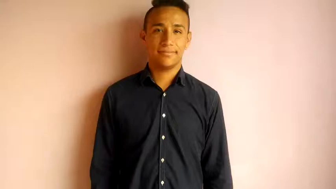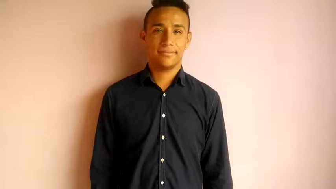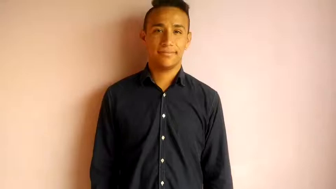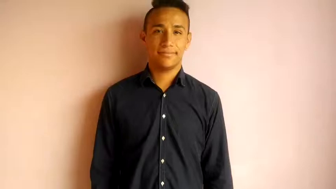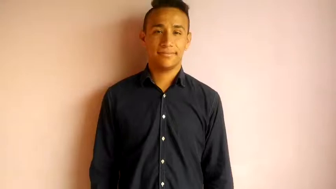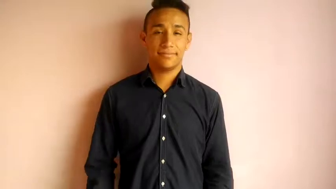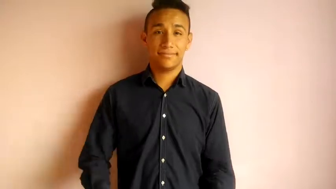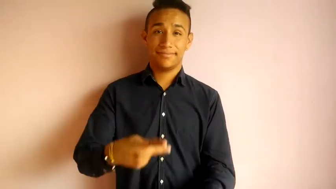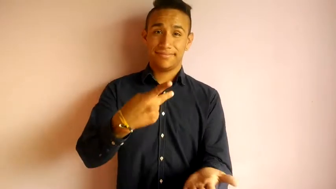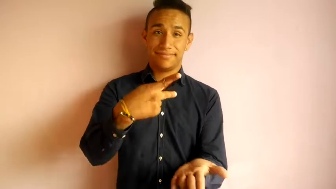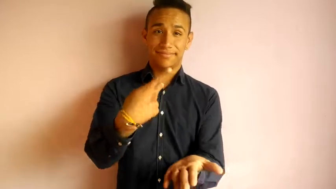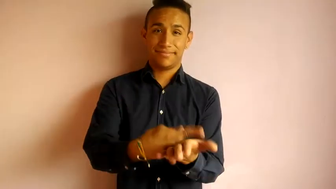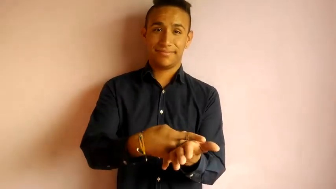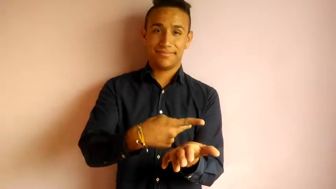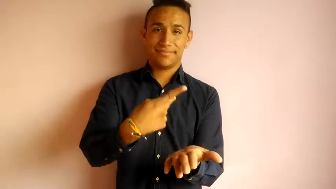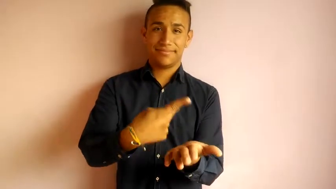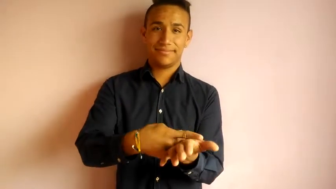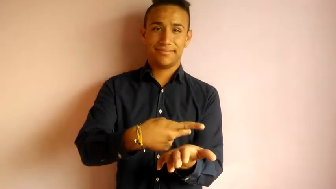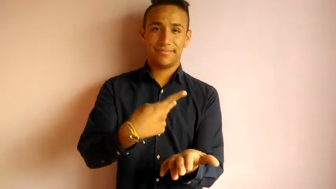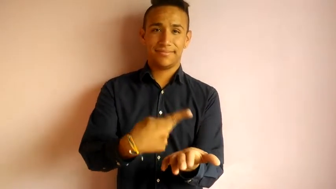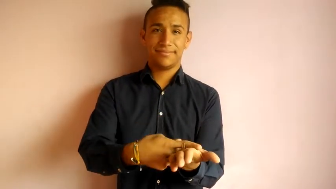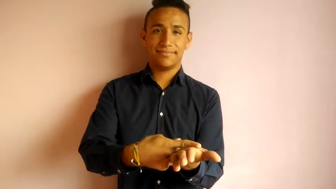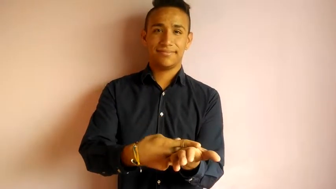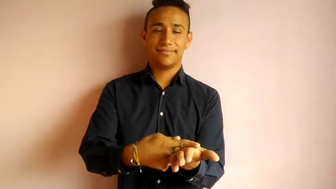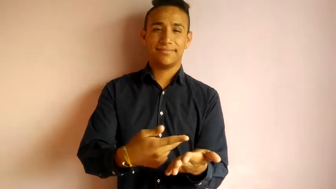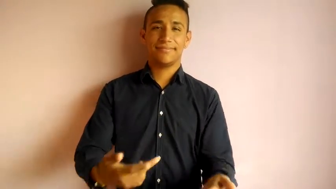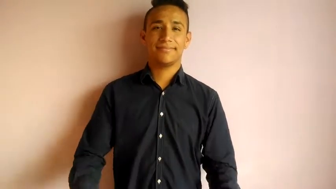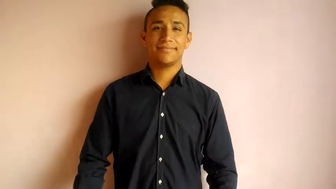platedo